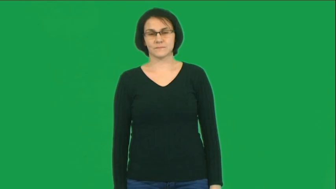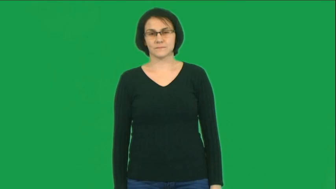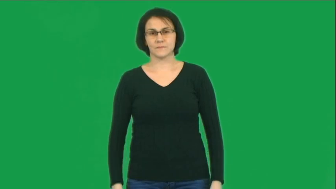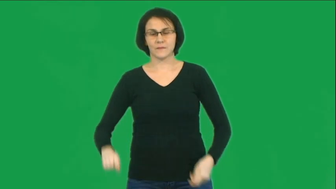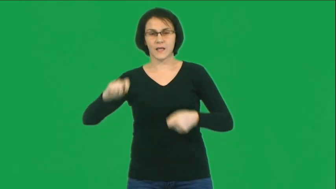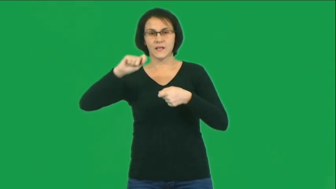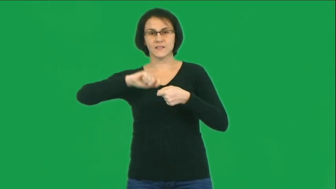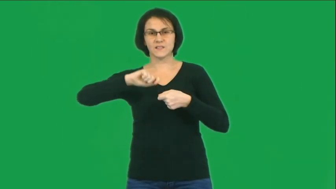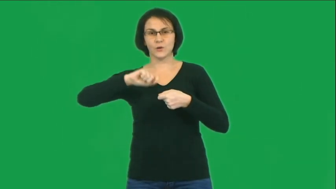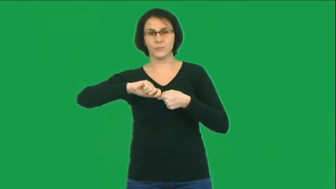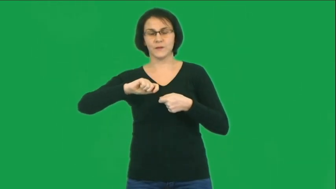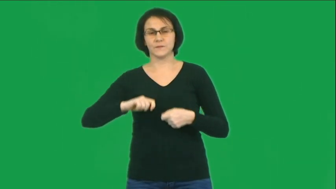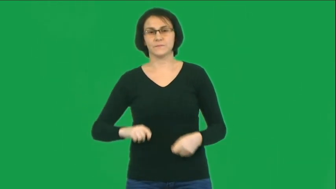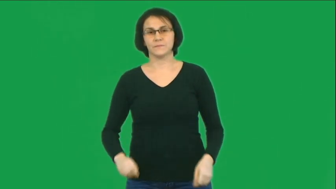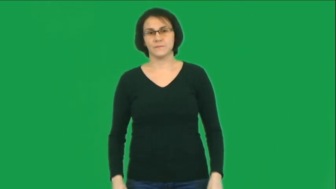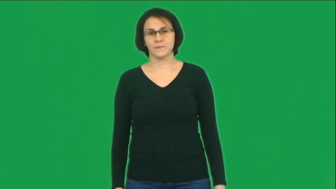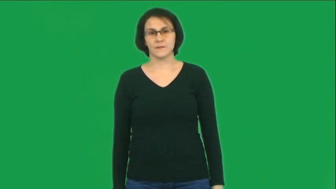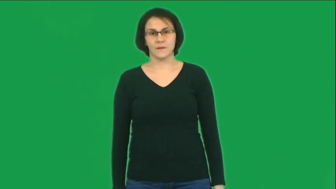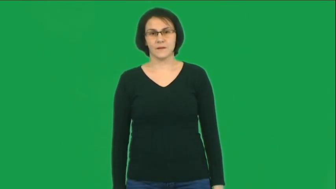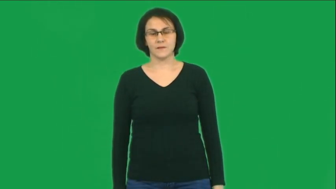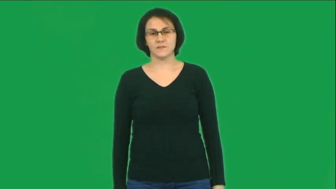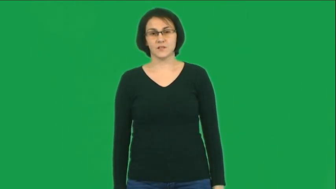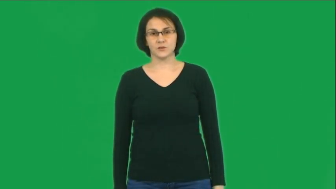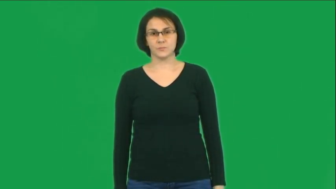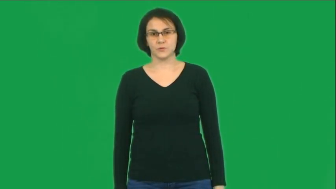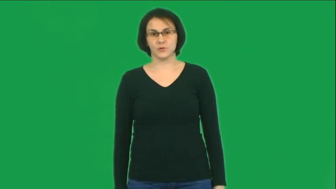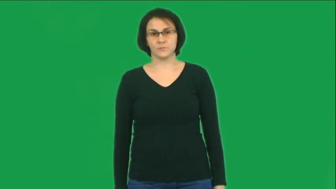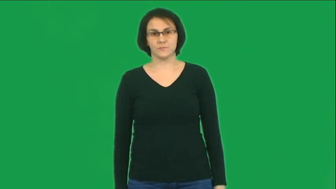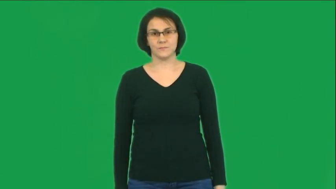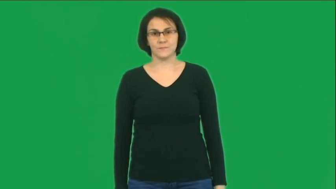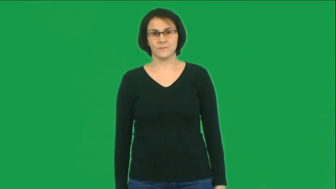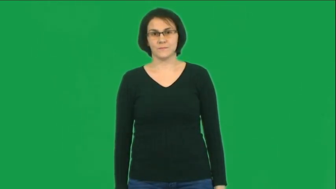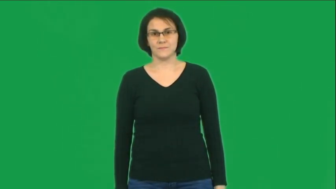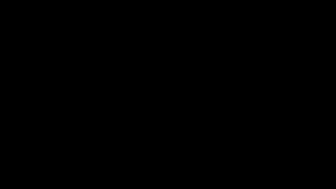stopień